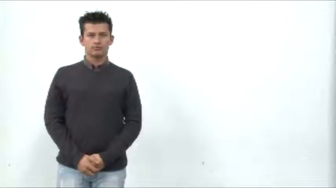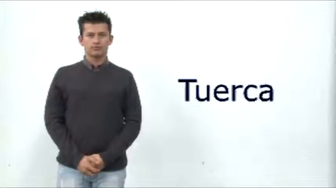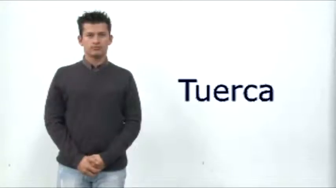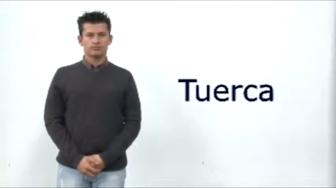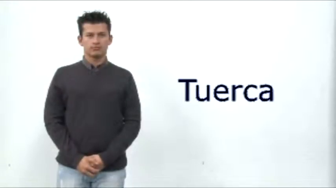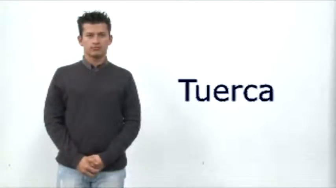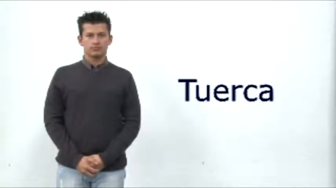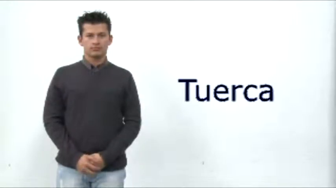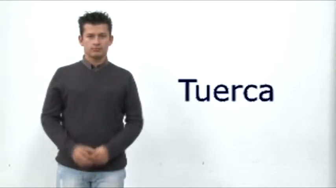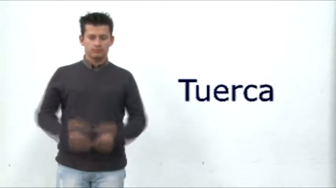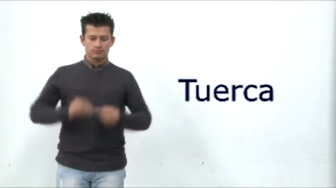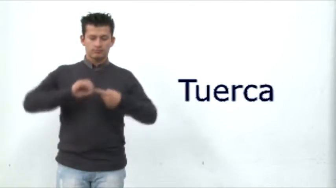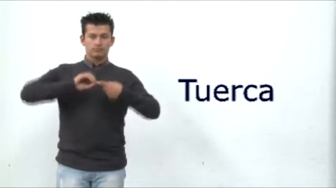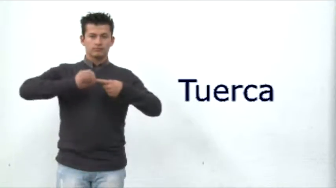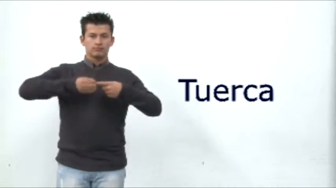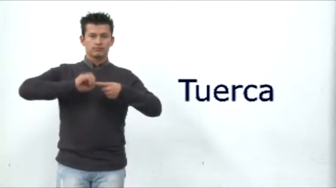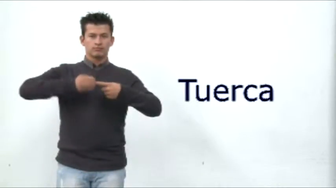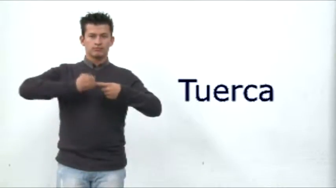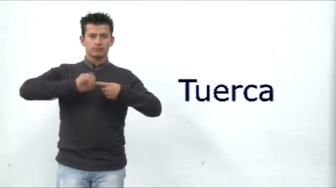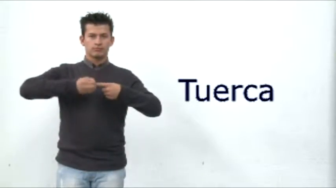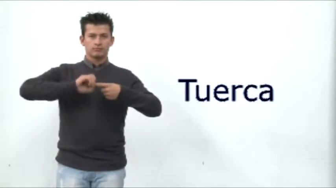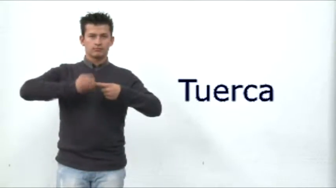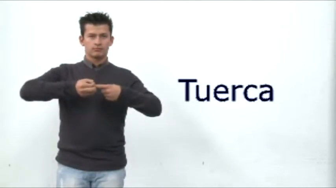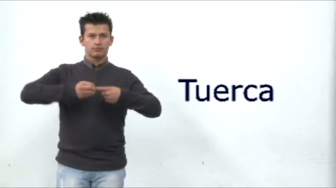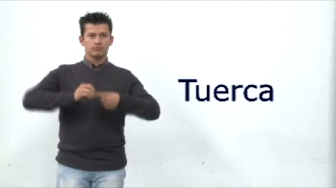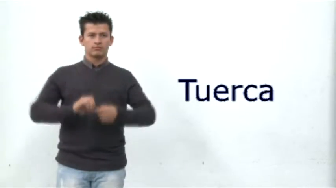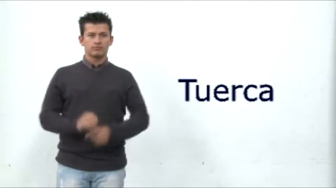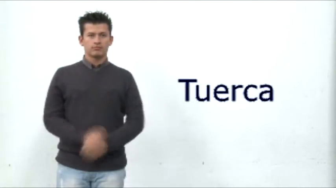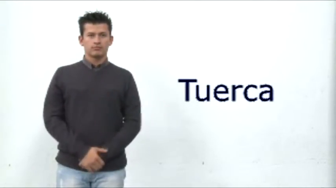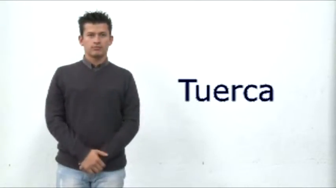Tuerca